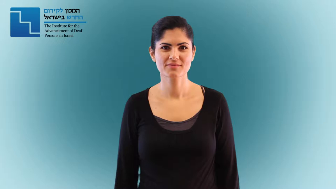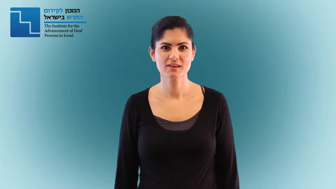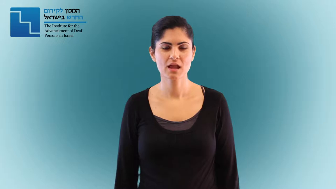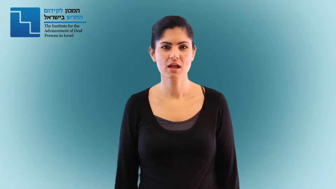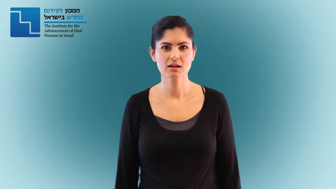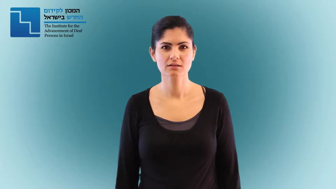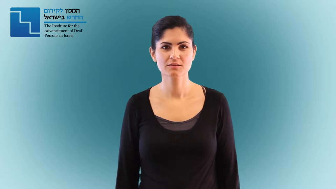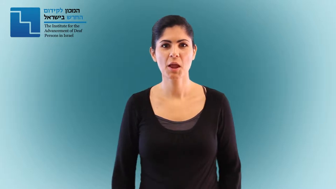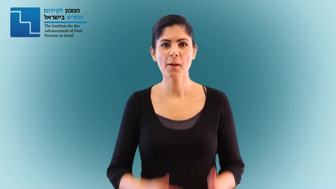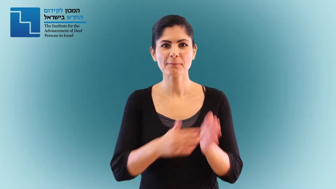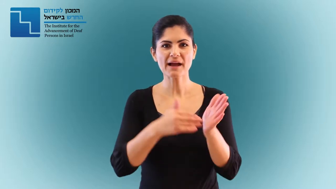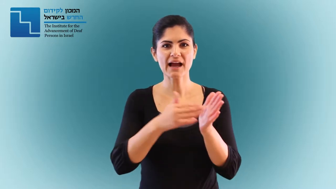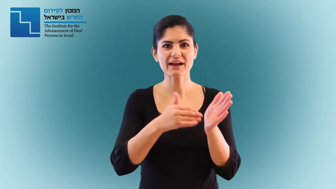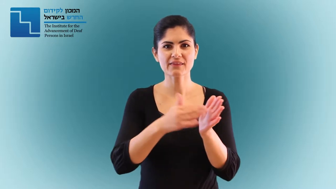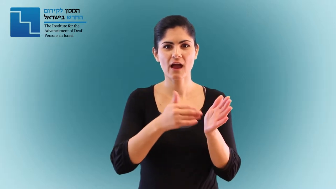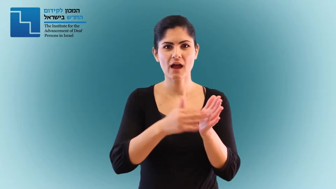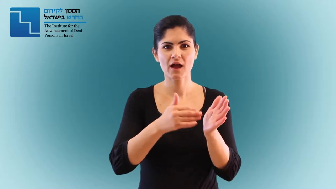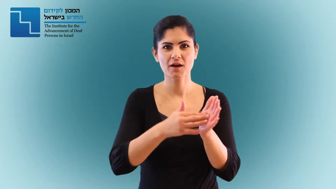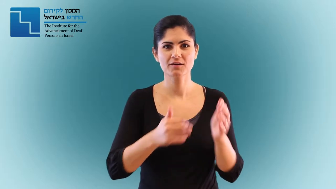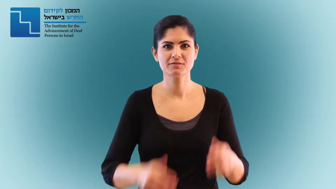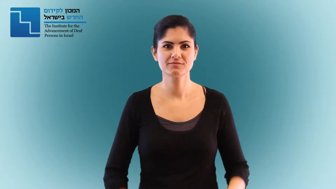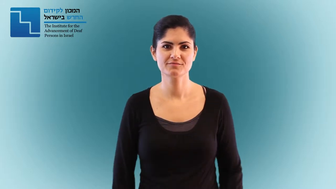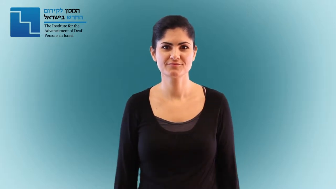מרגרינה